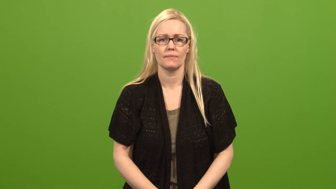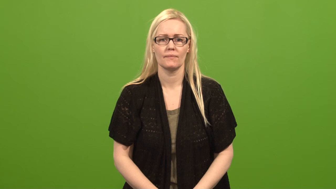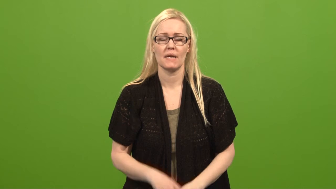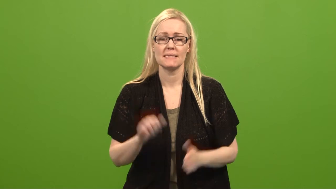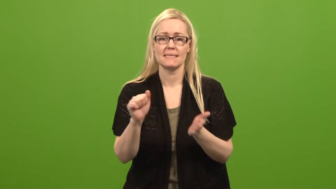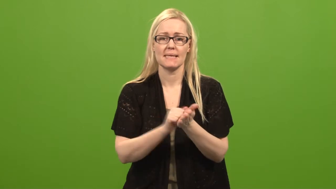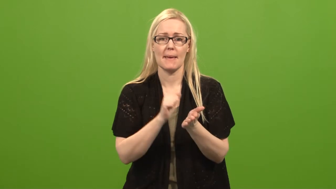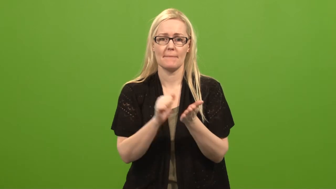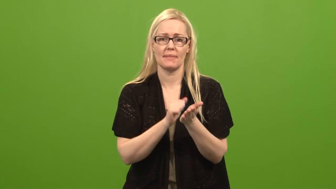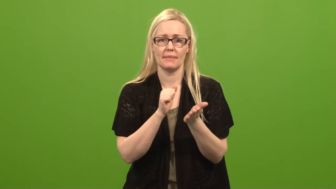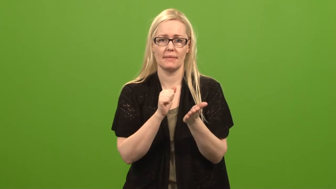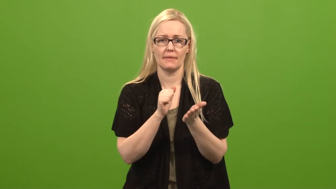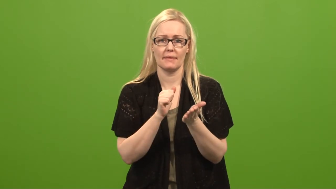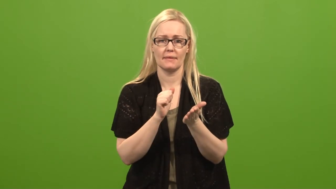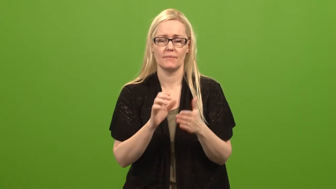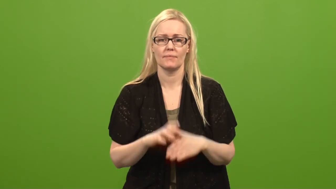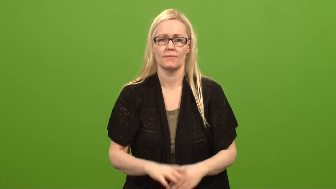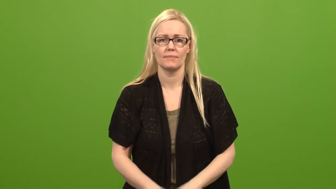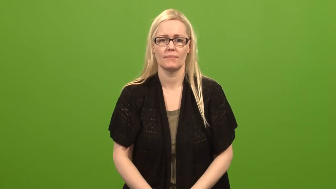Sement